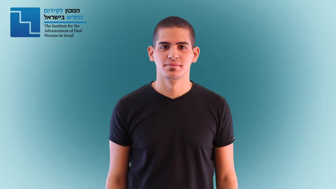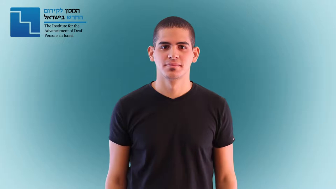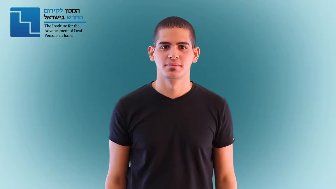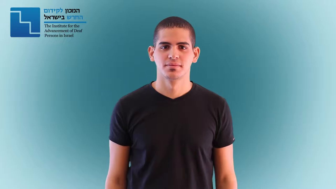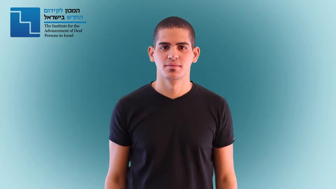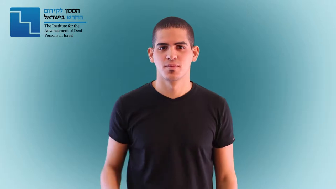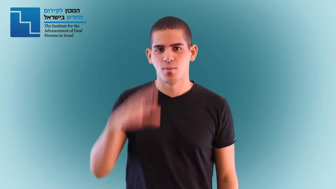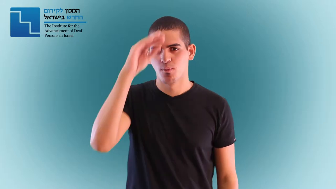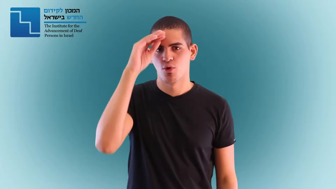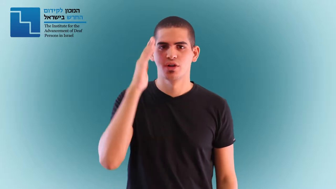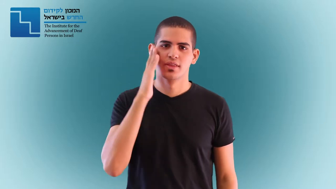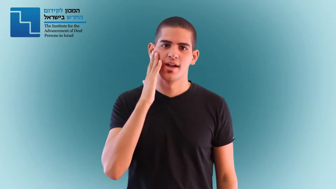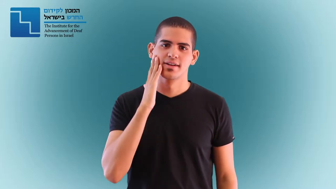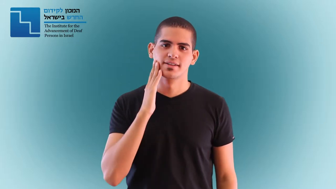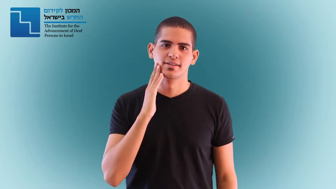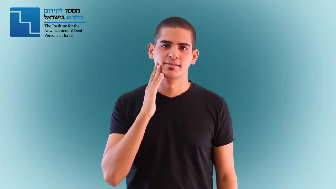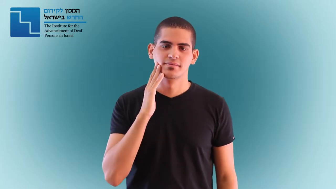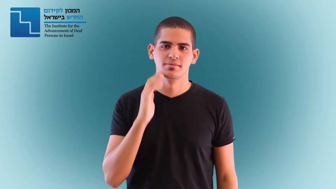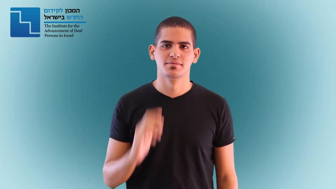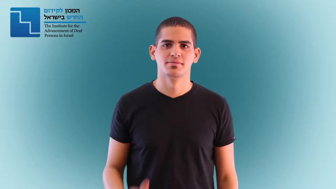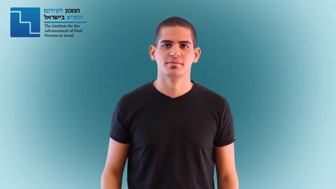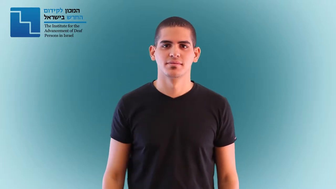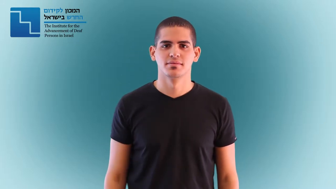מרדכי היהודי